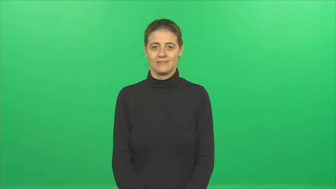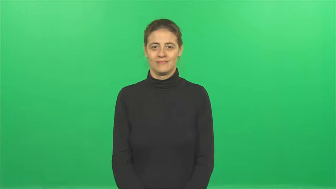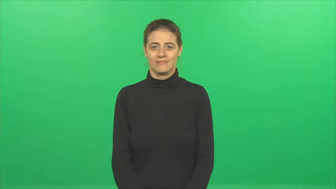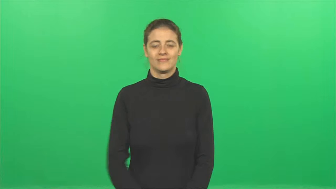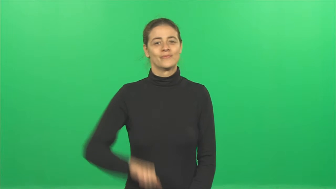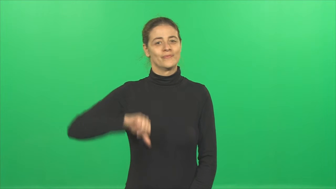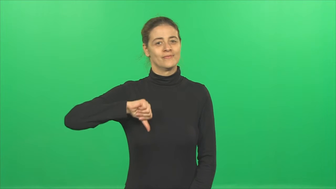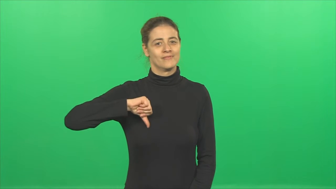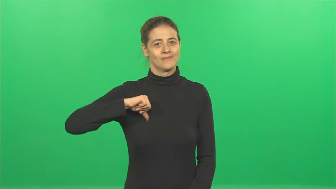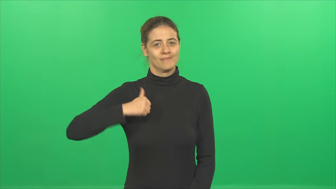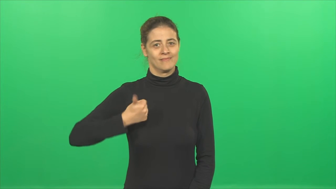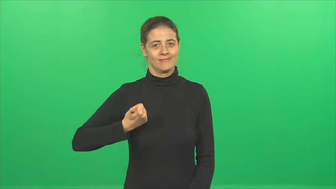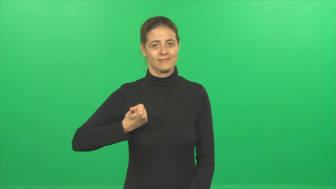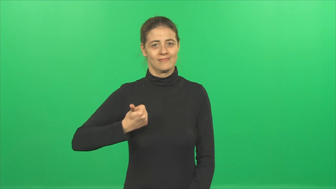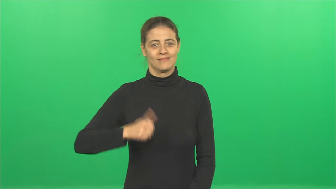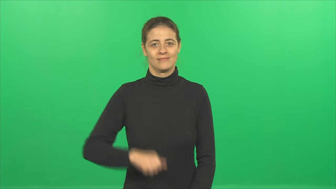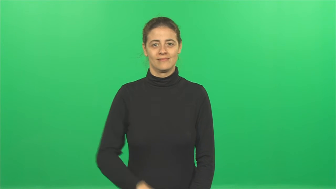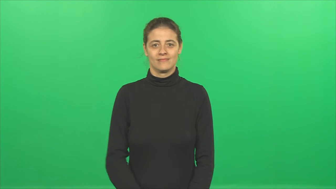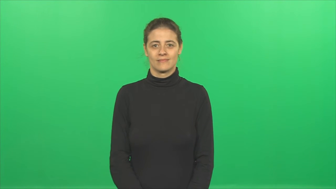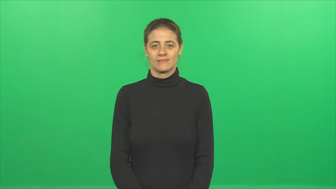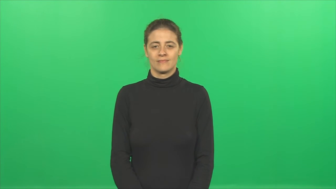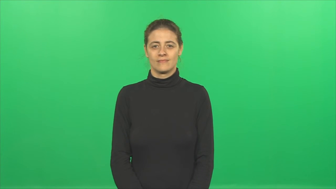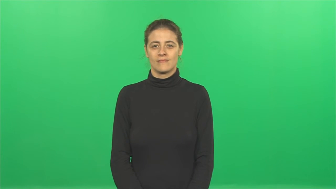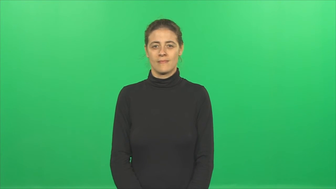verde